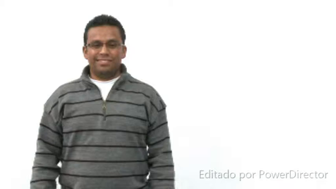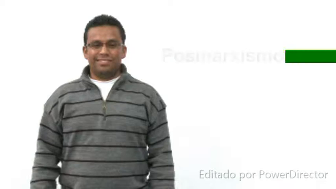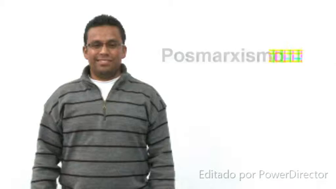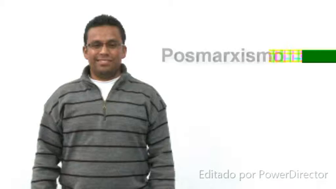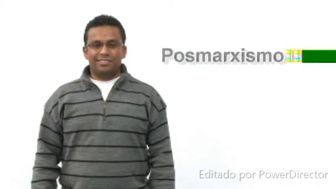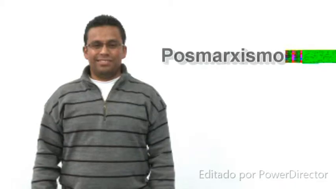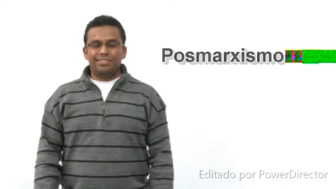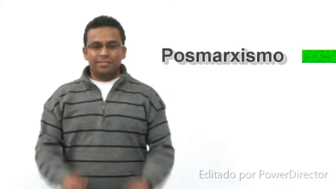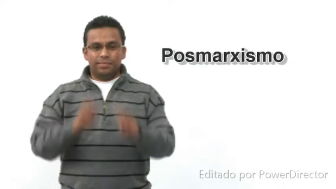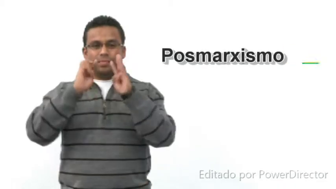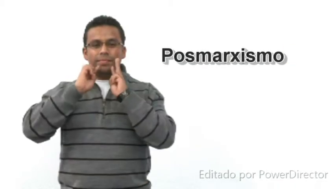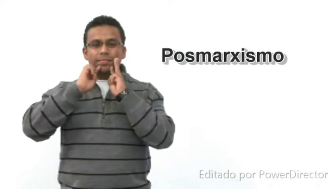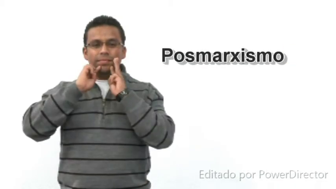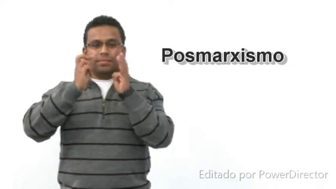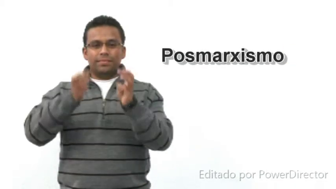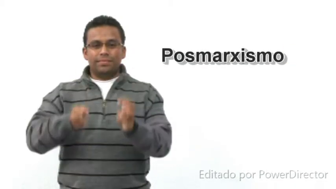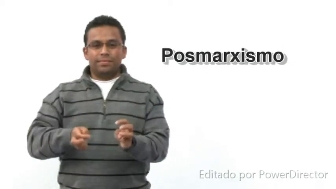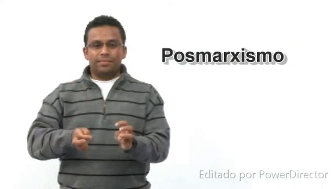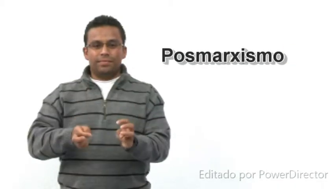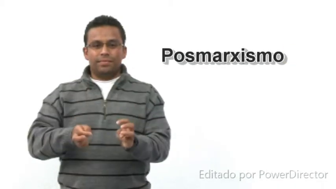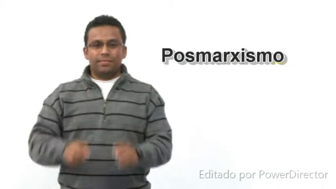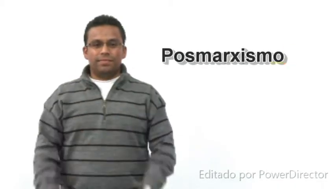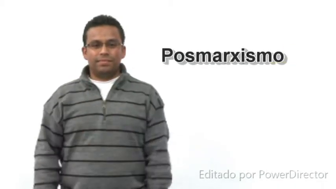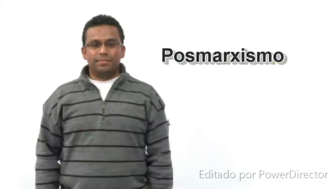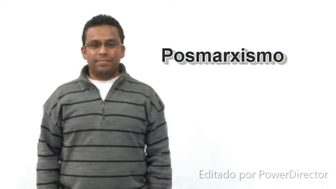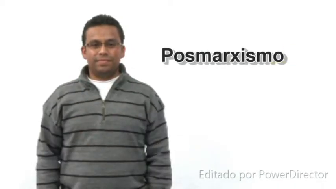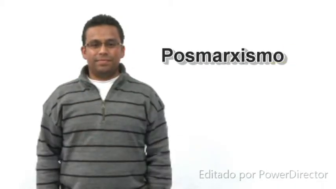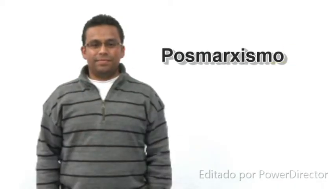Posmarxismo